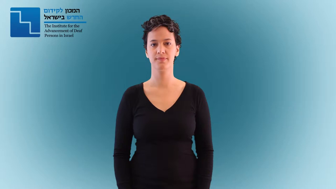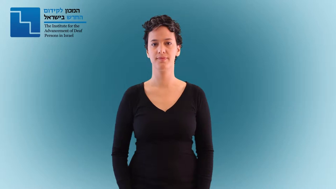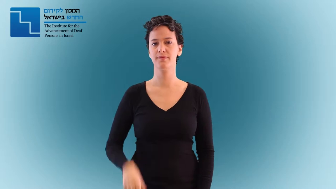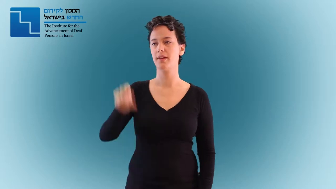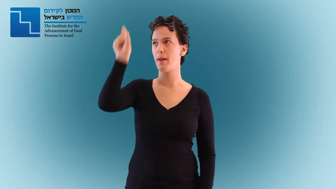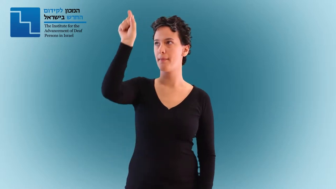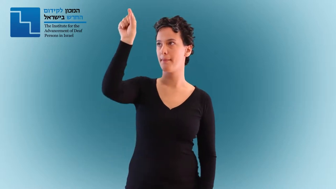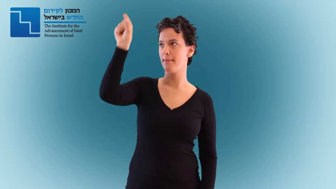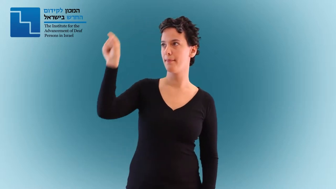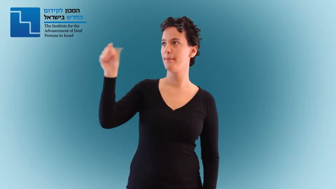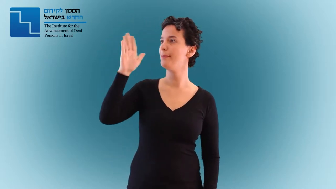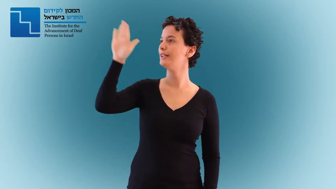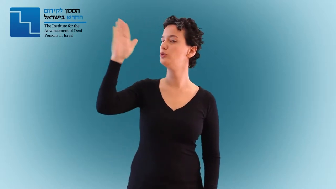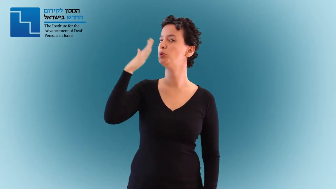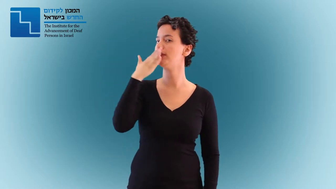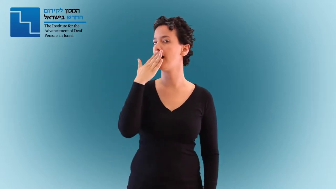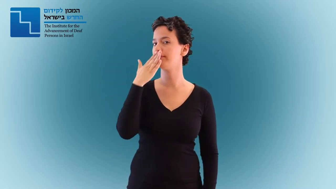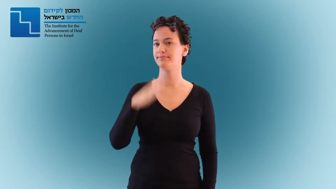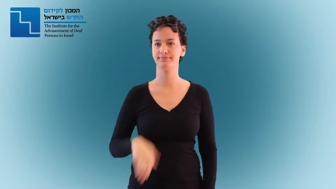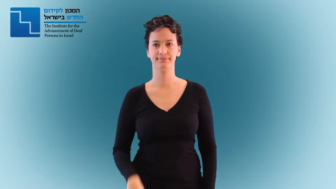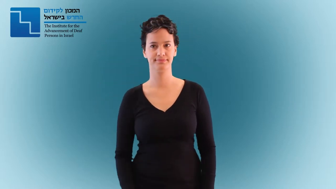מזוזה